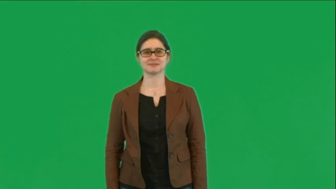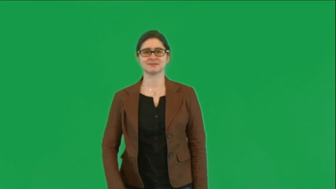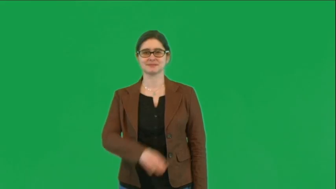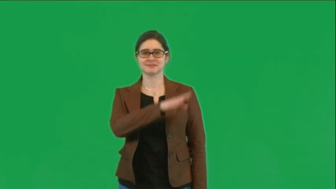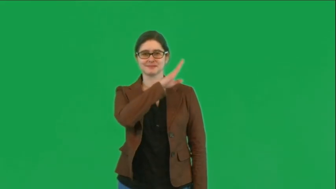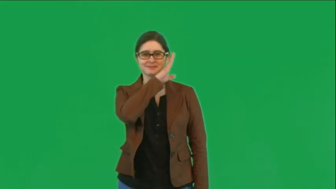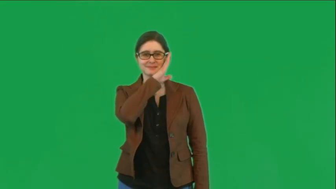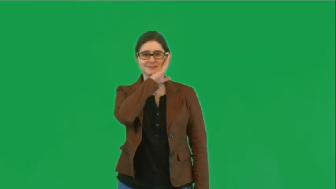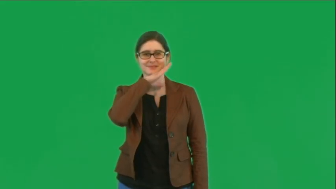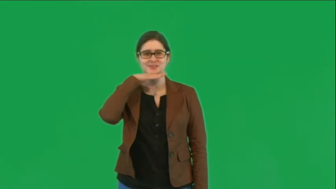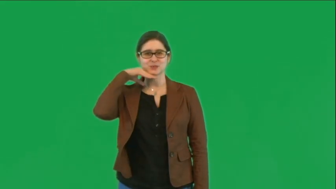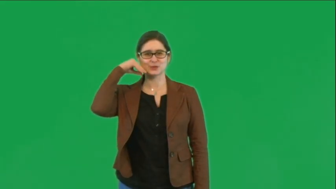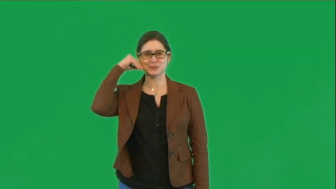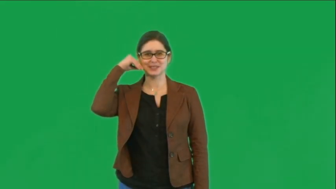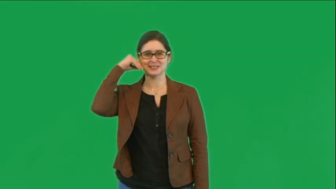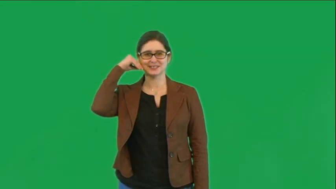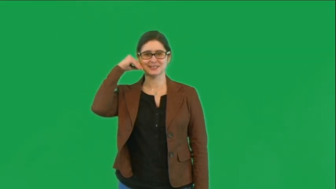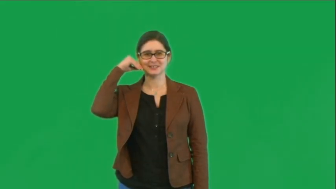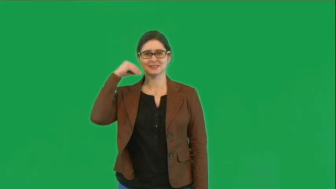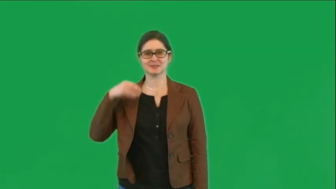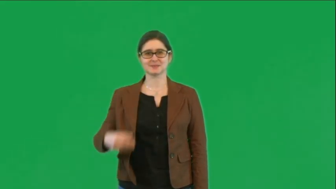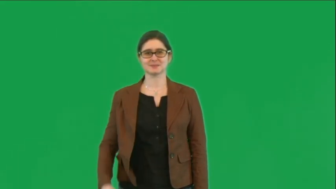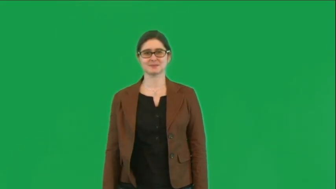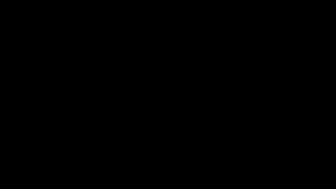uśmiech